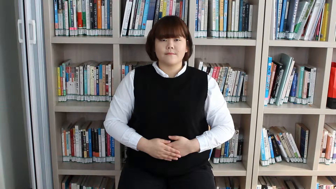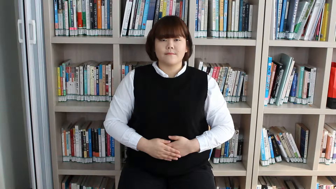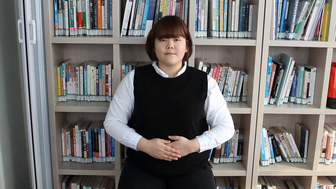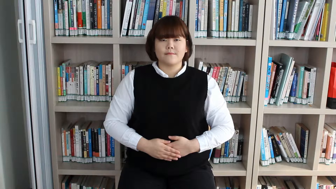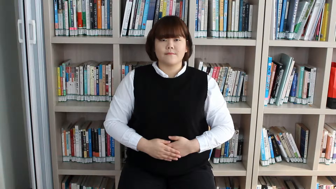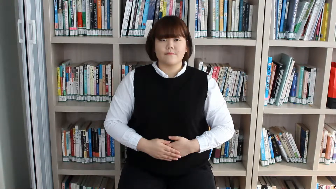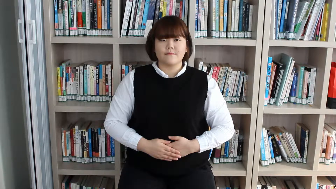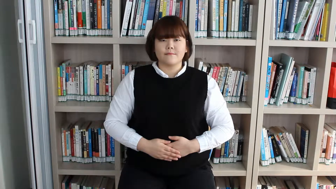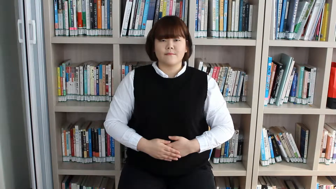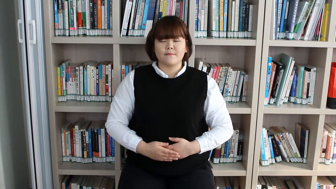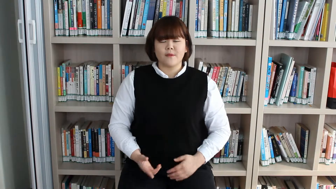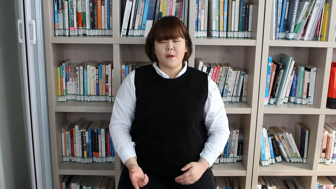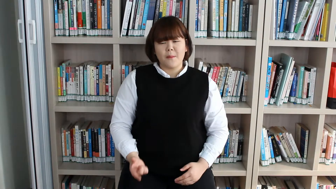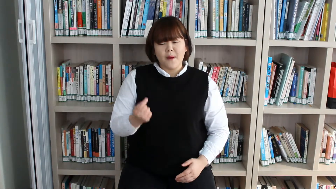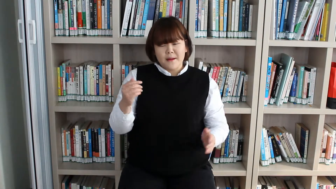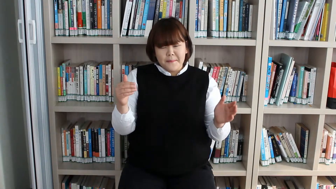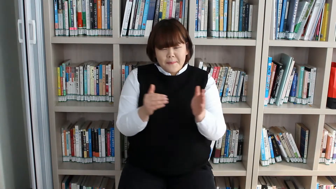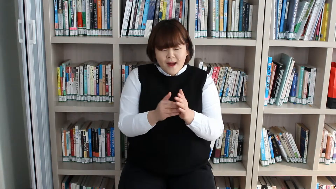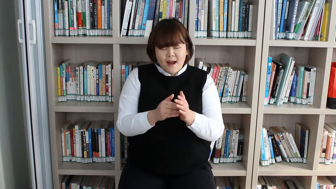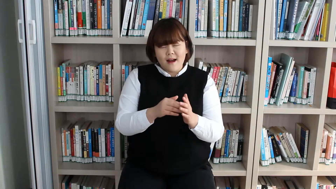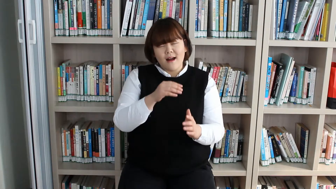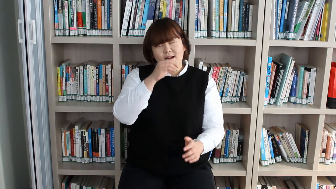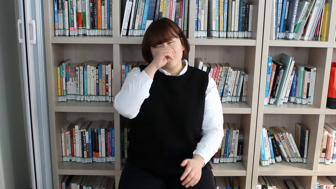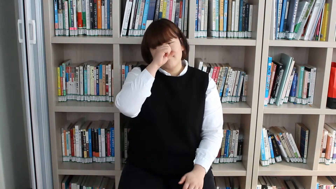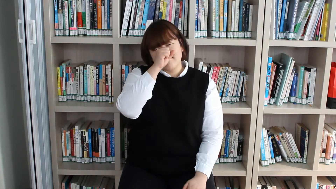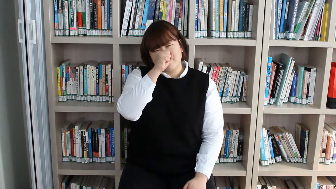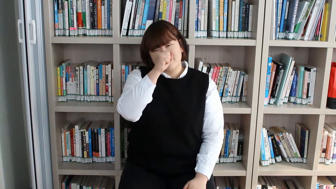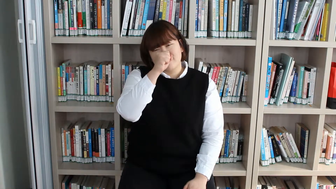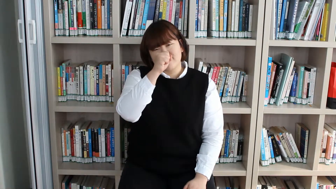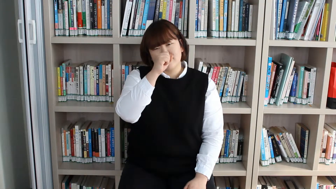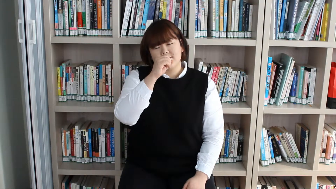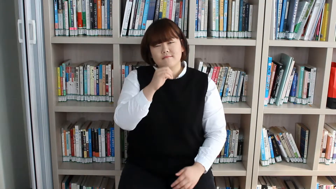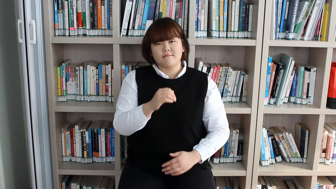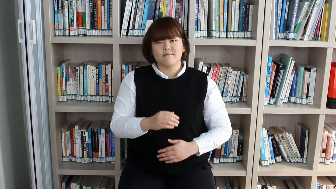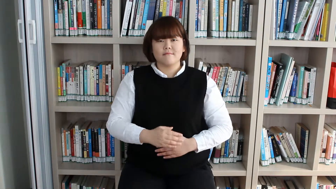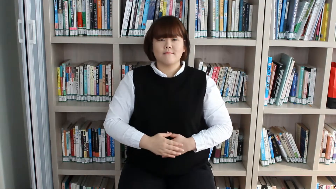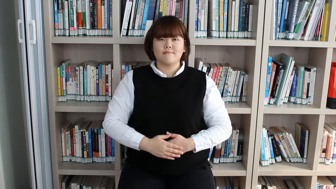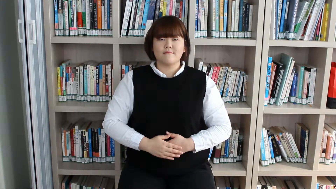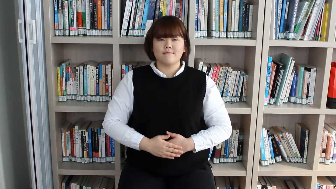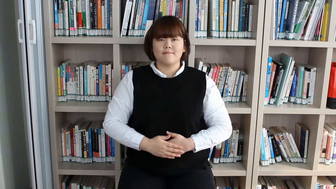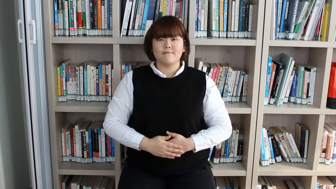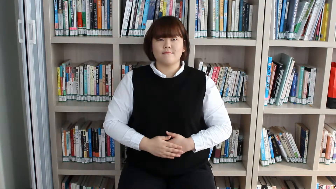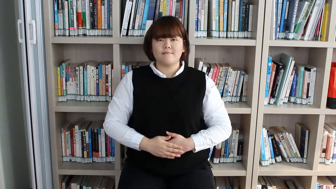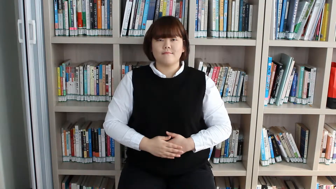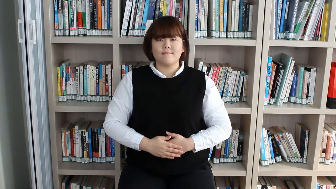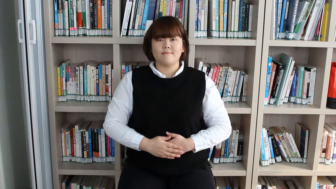빨리끝났으면좋겠다